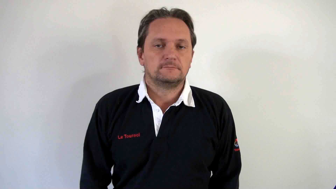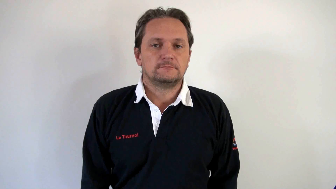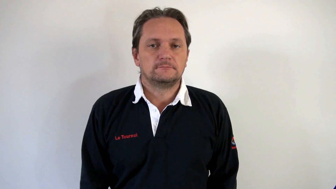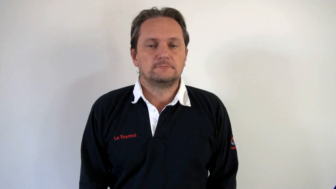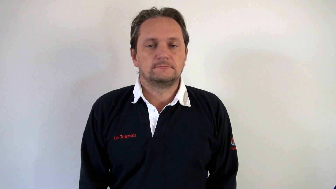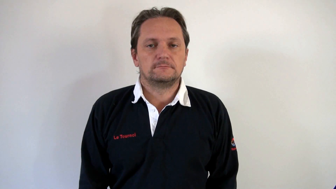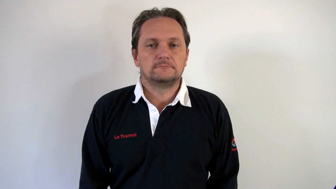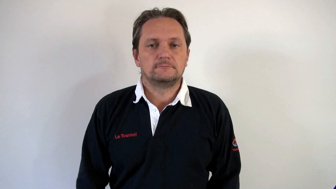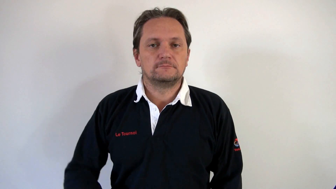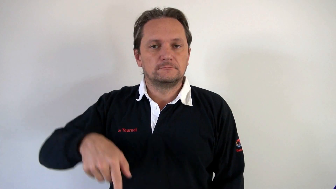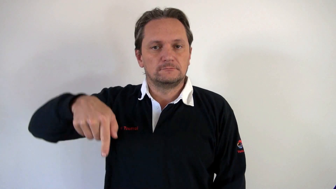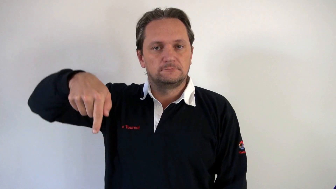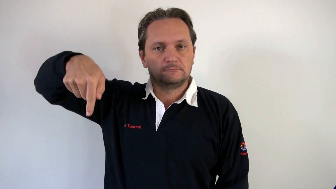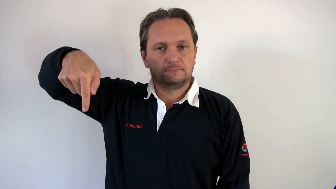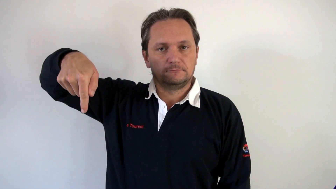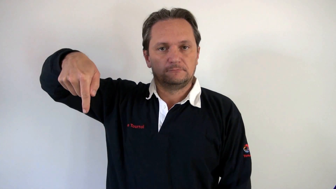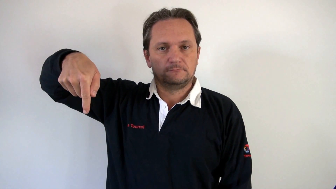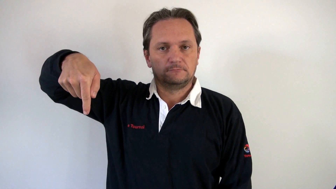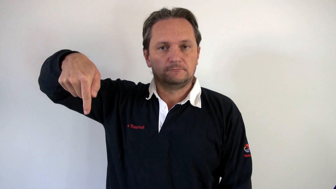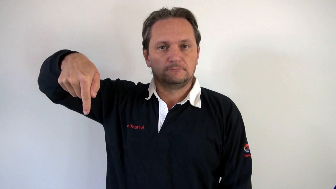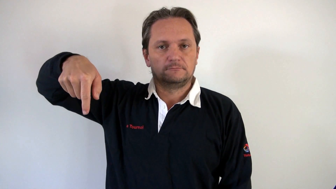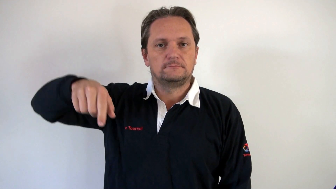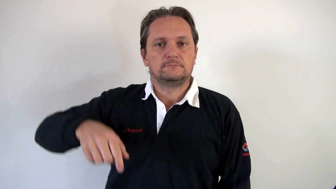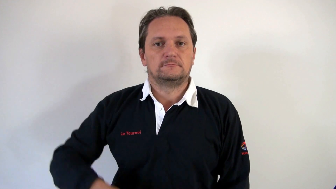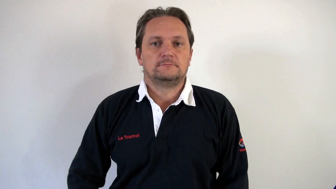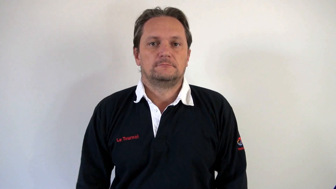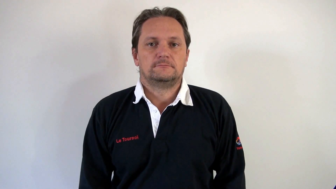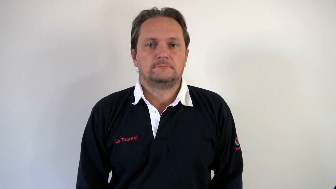Q